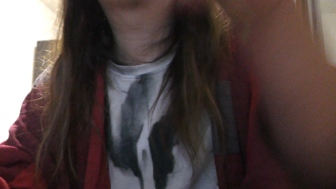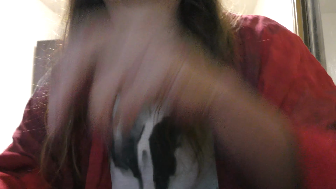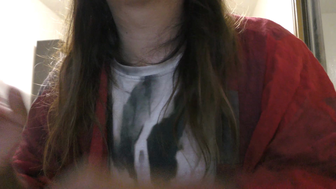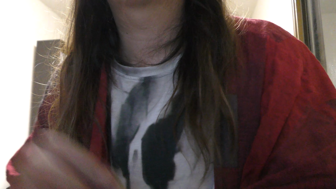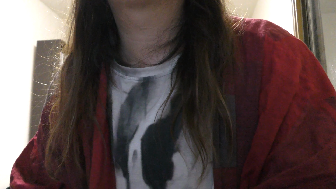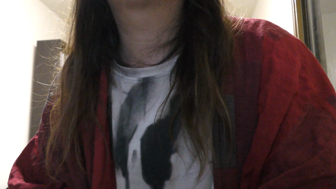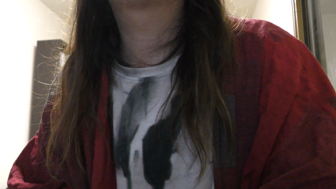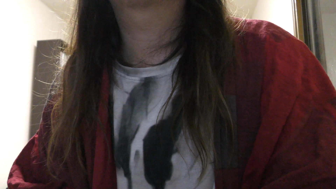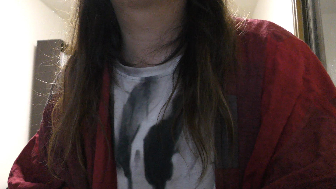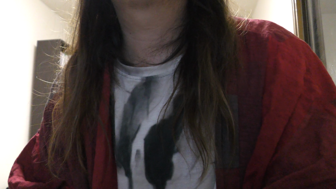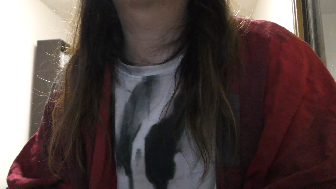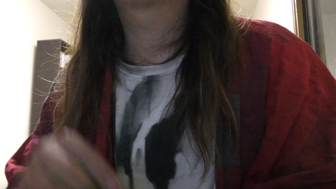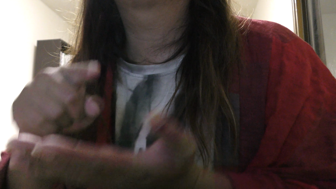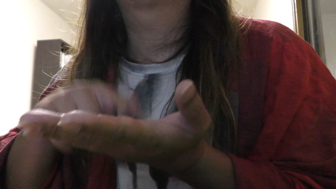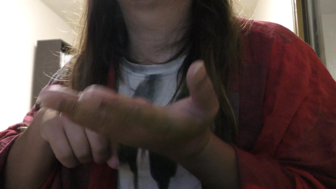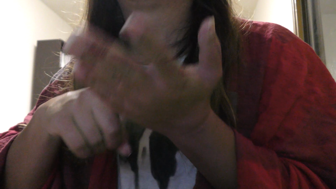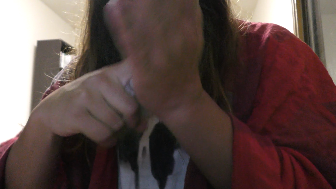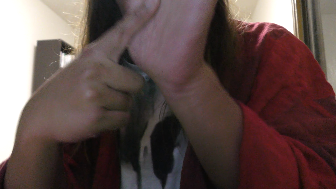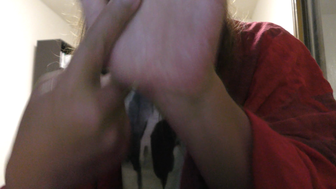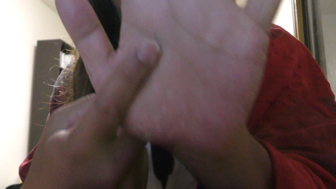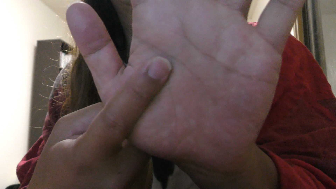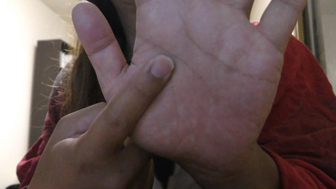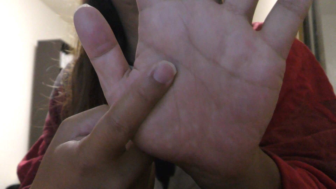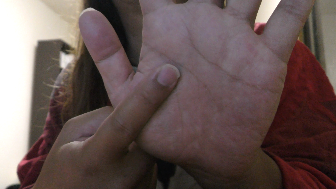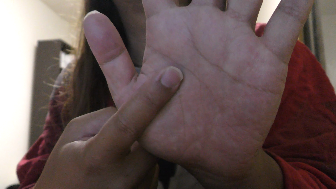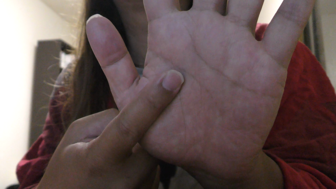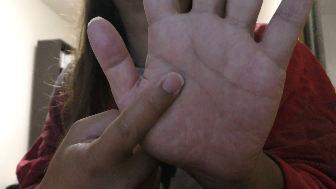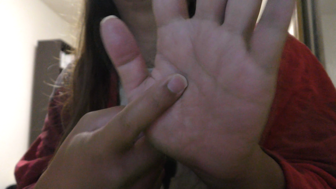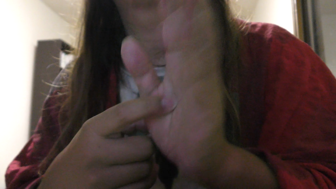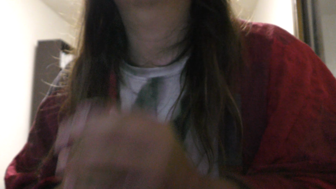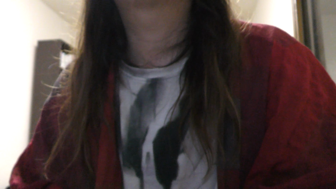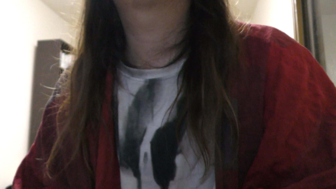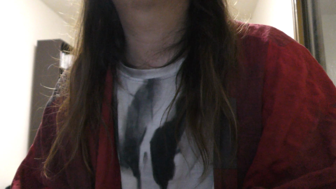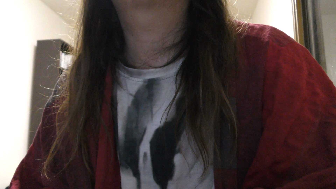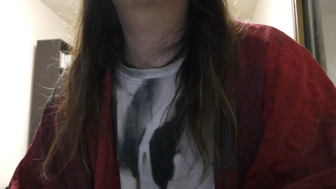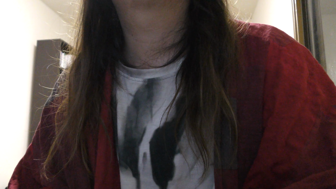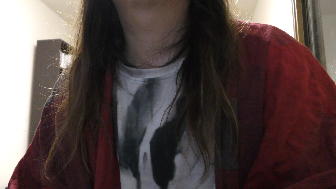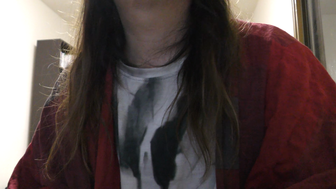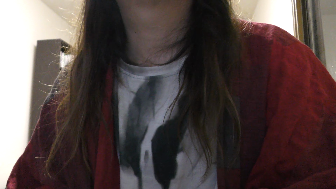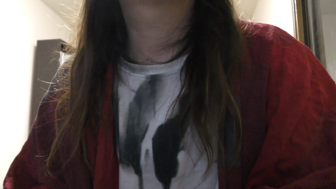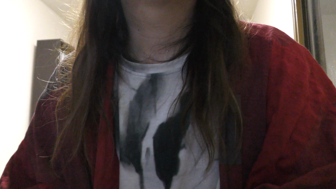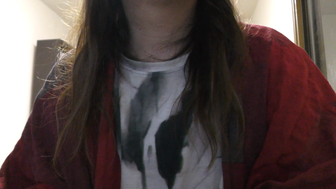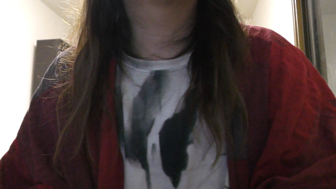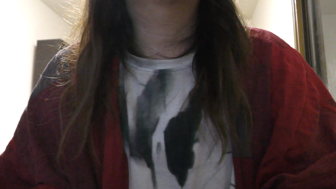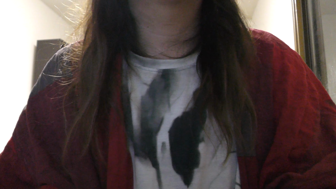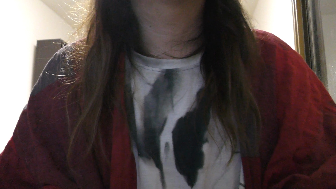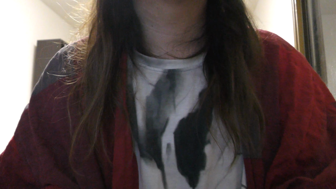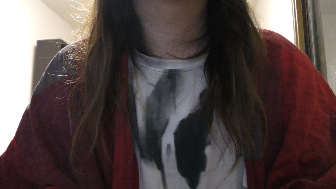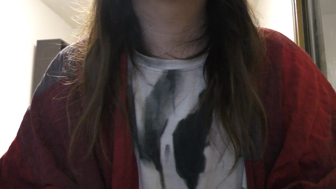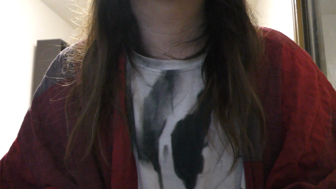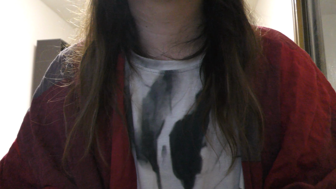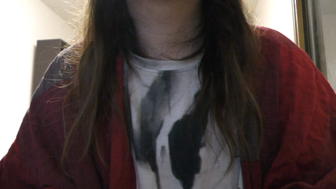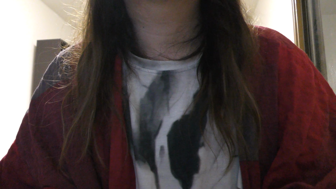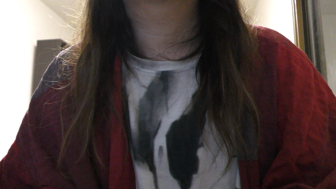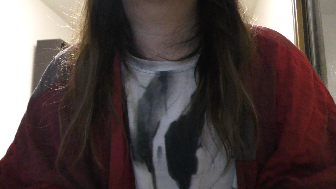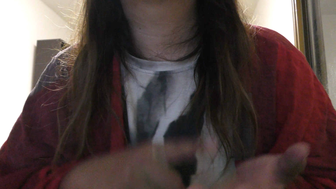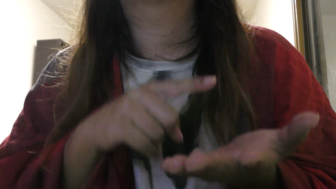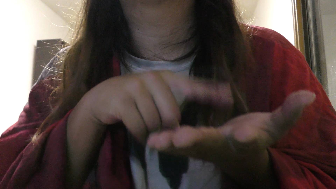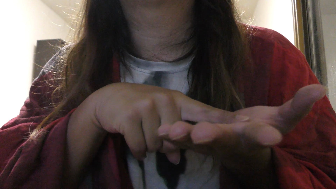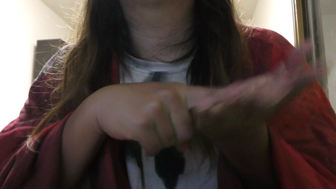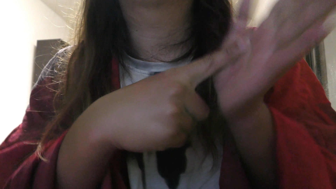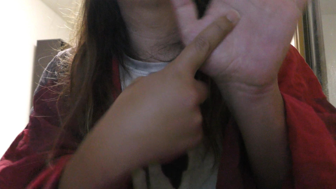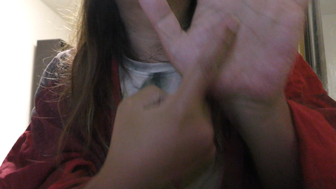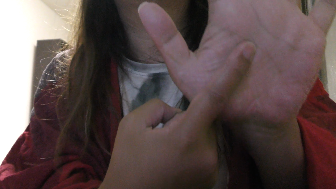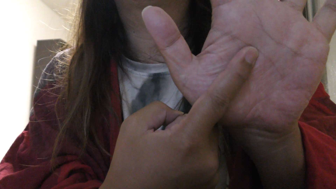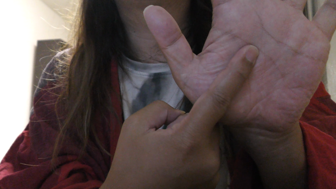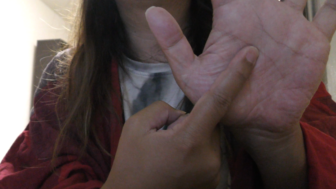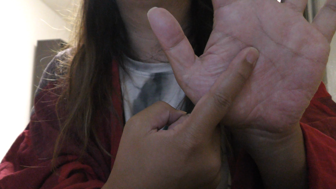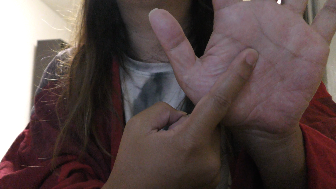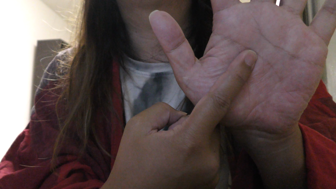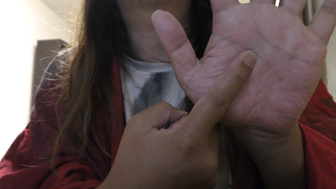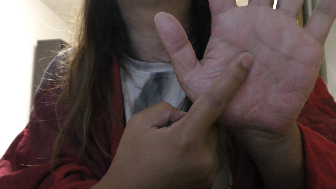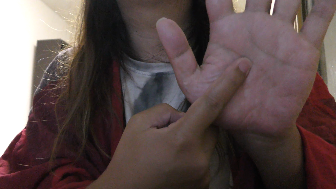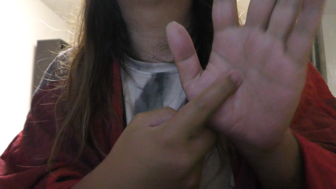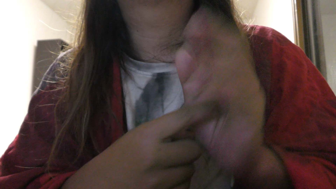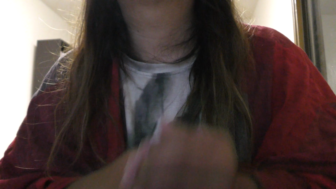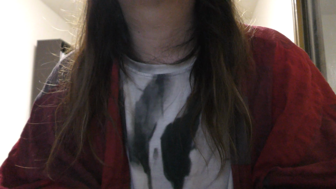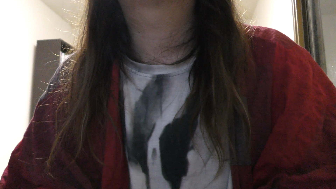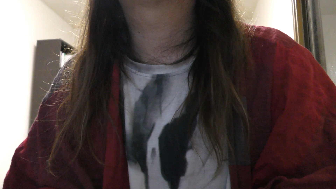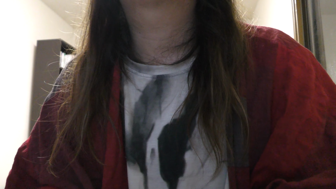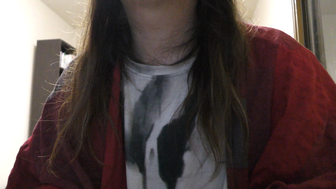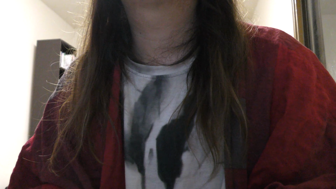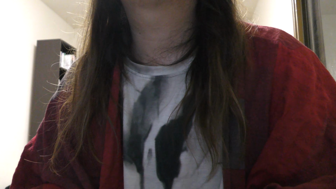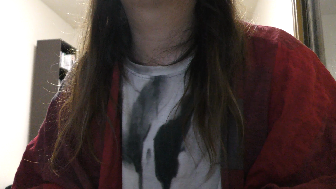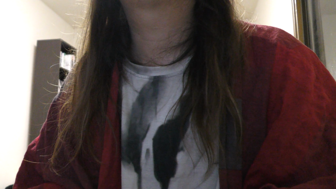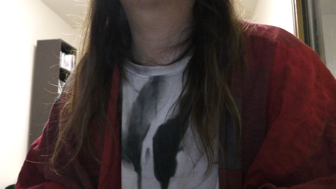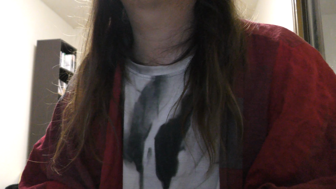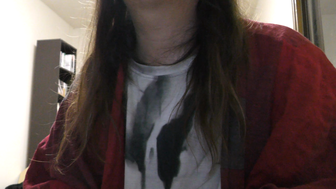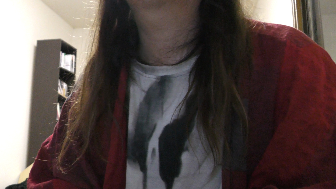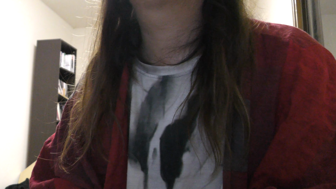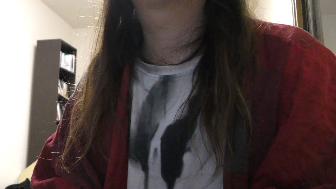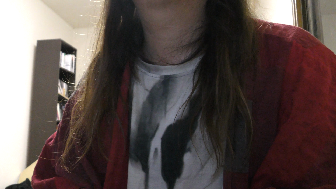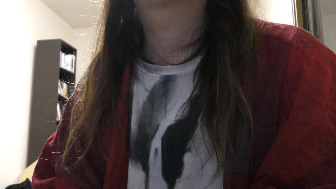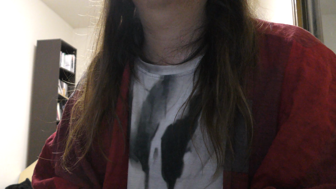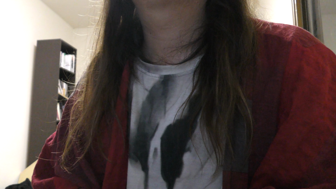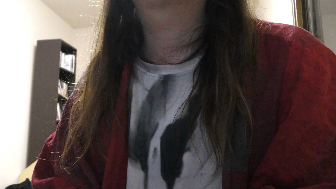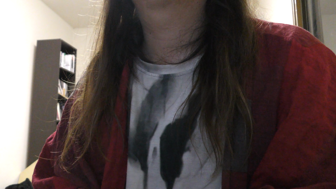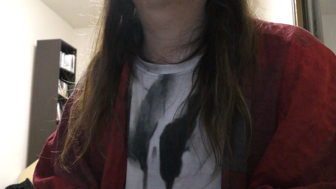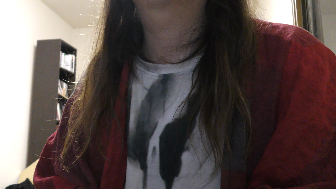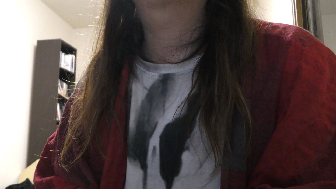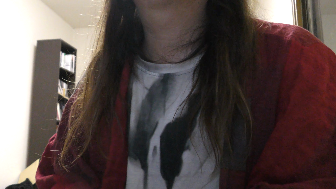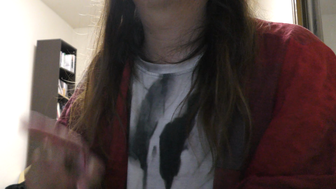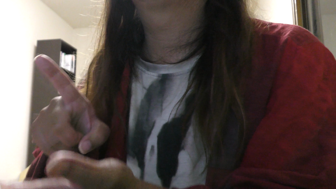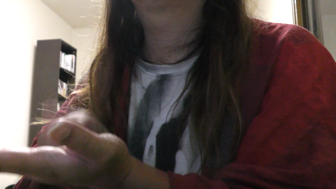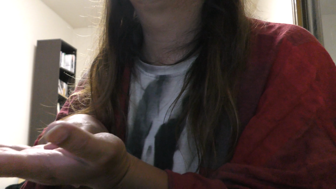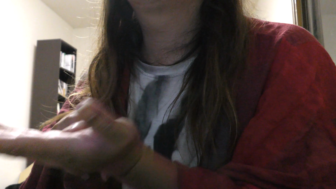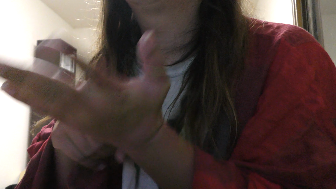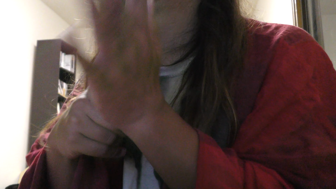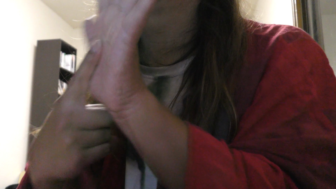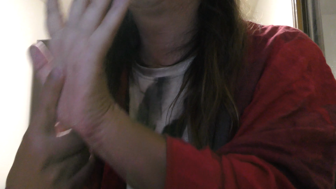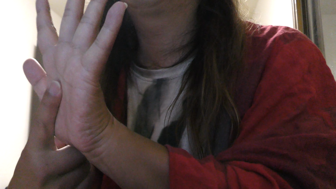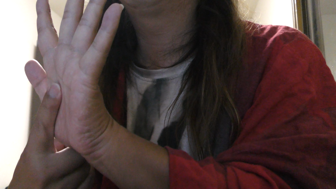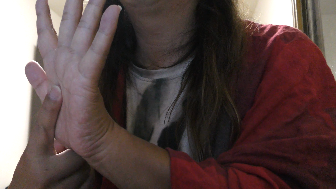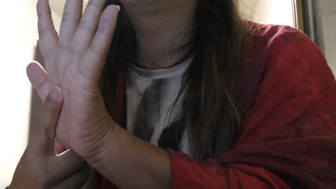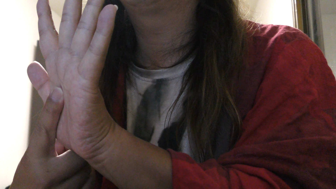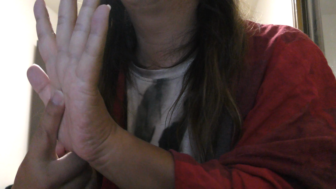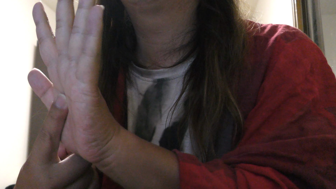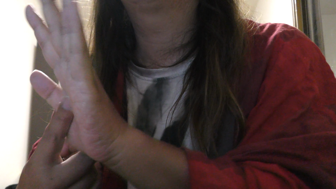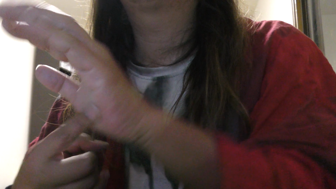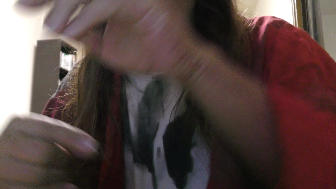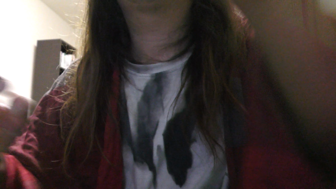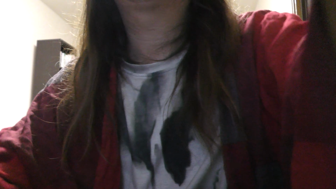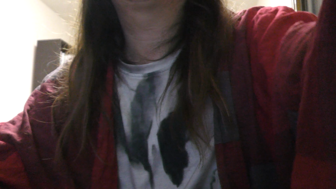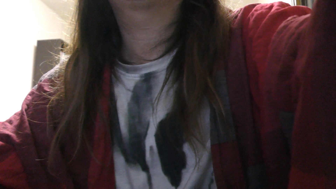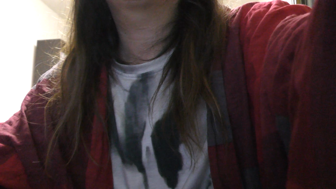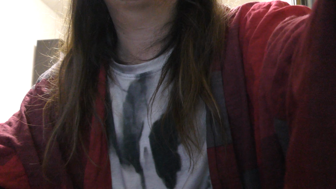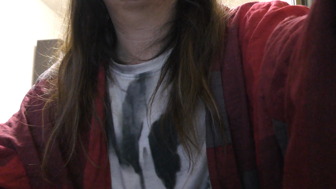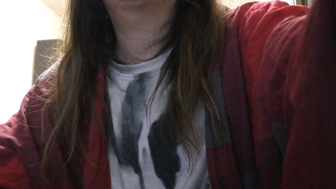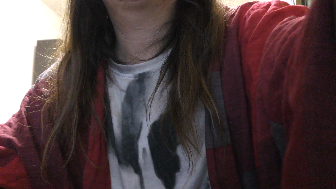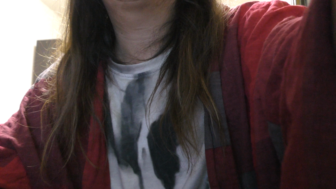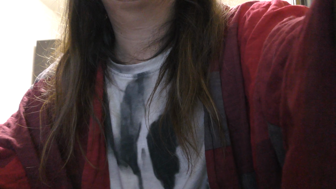示唆する